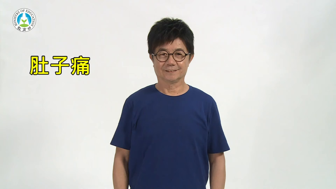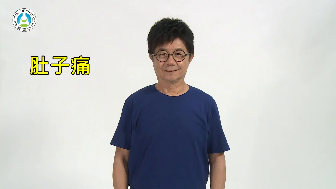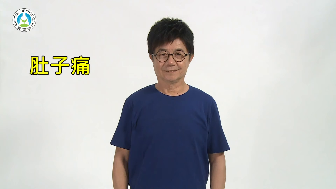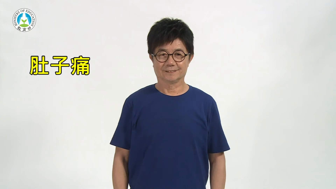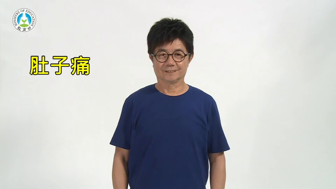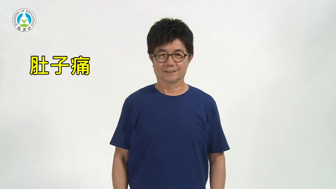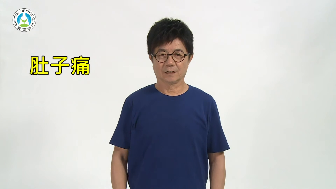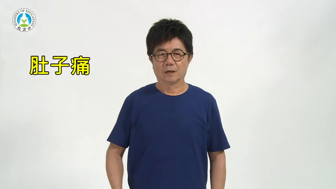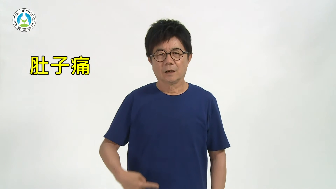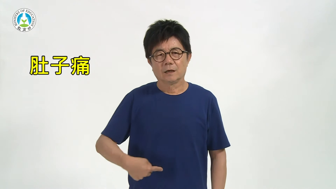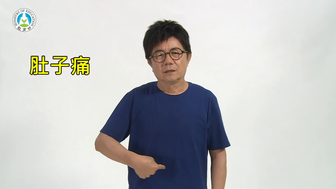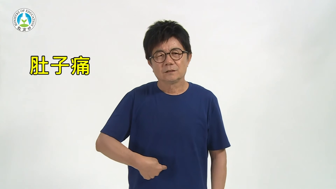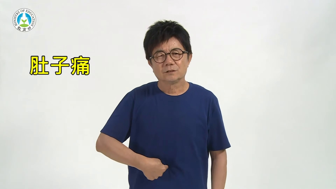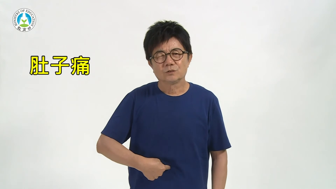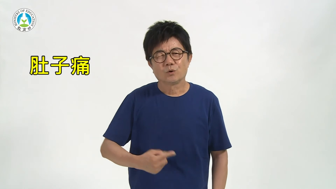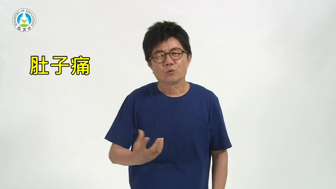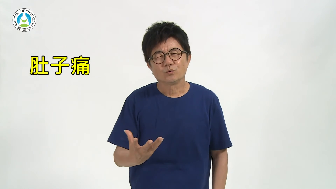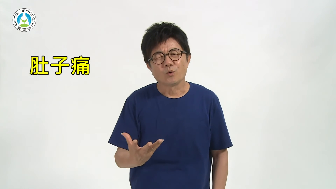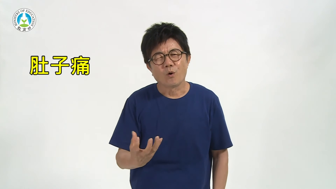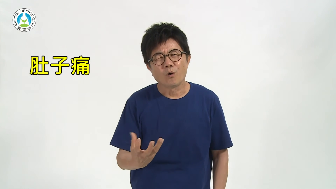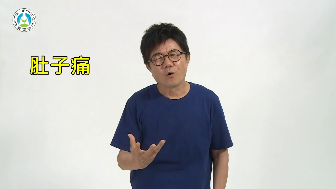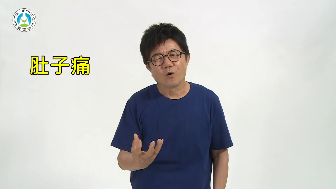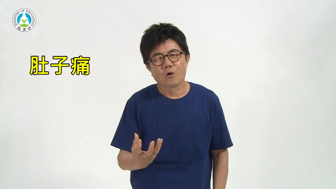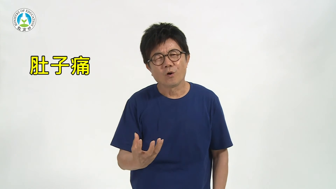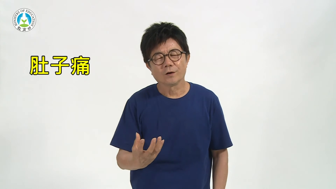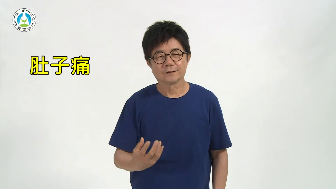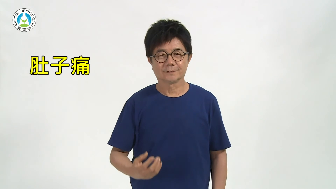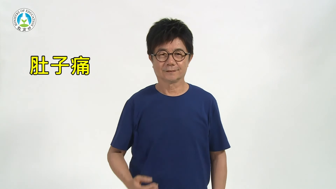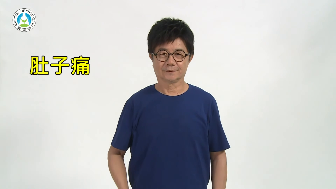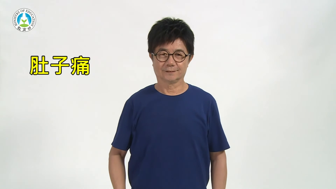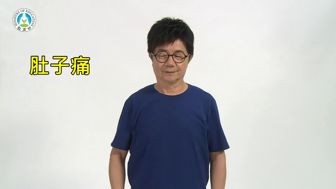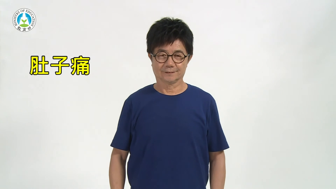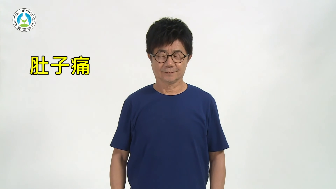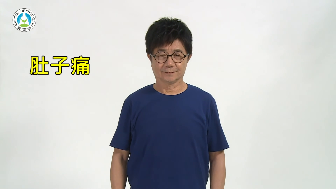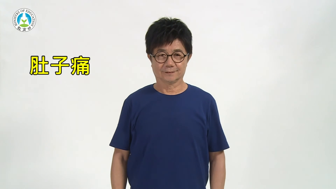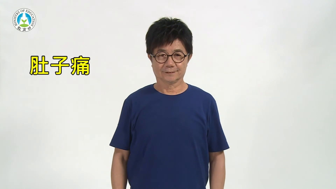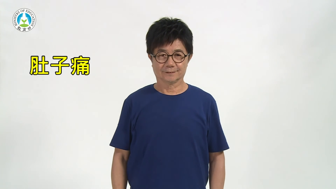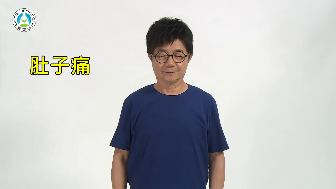肚子痛